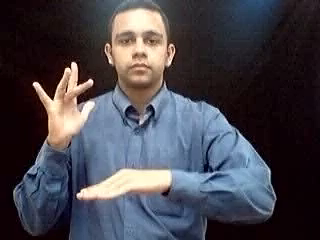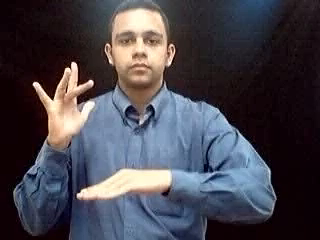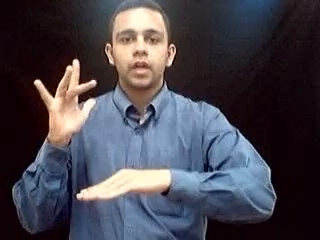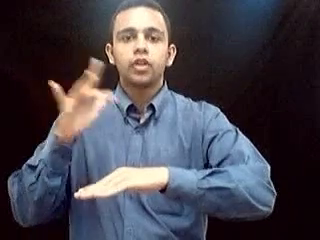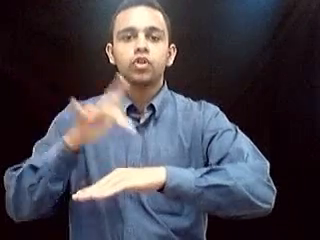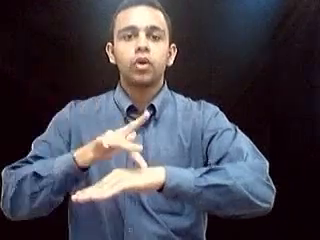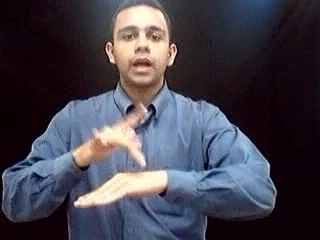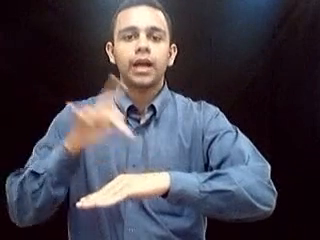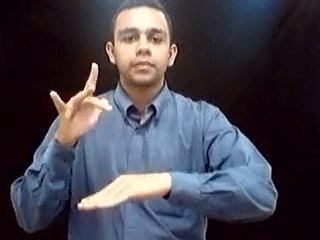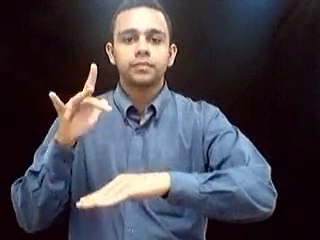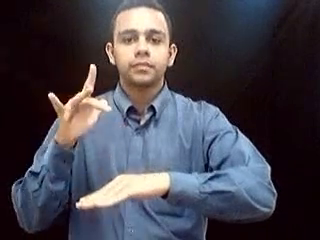tocar